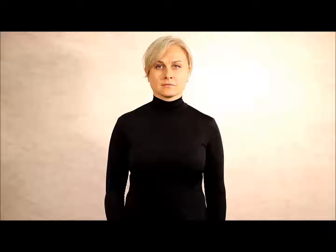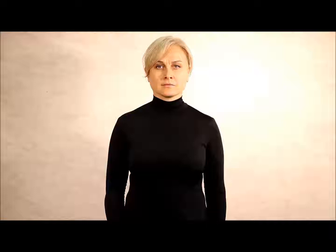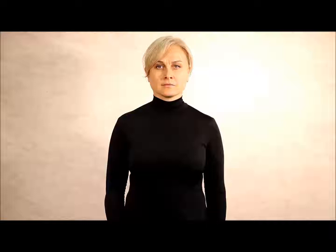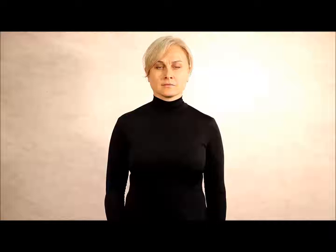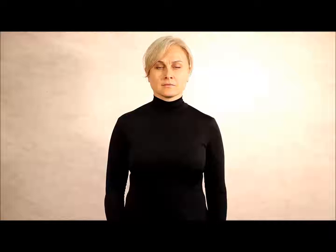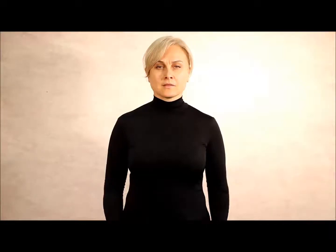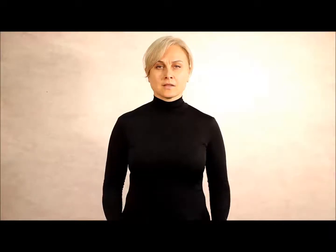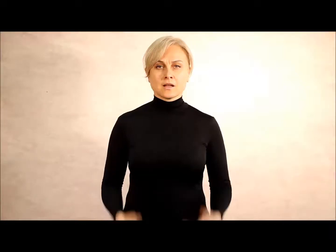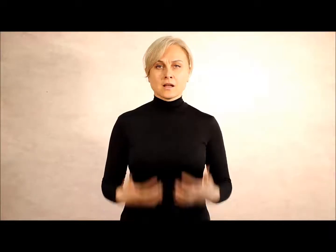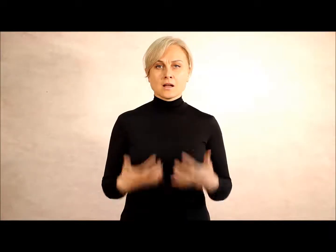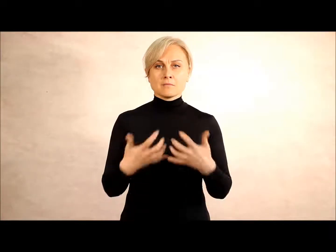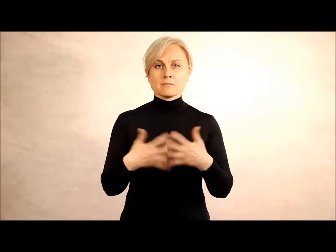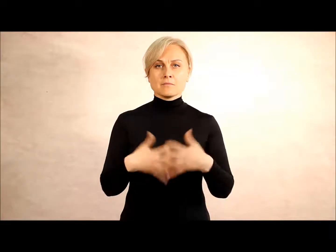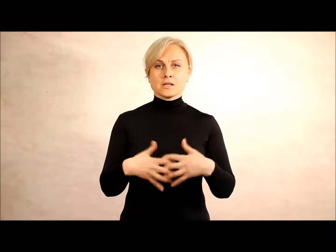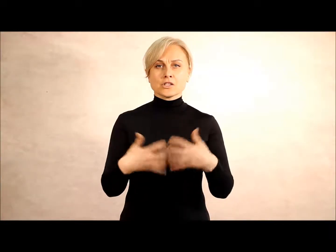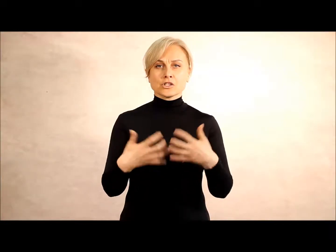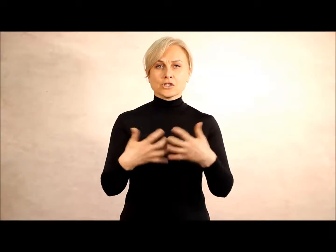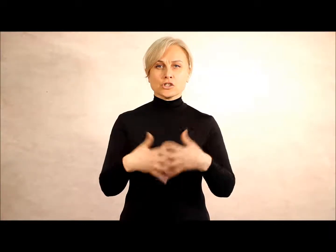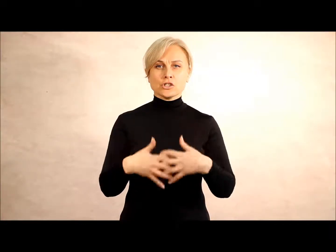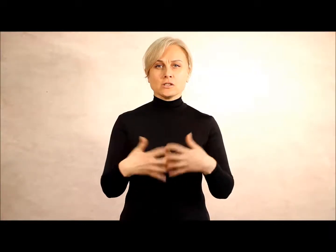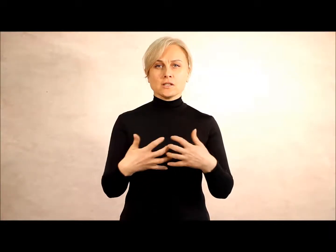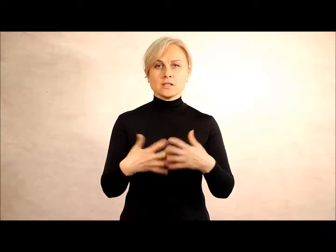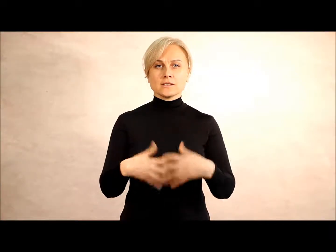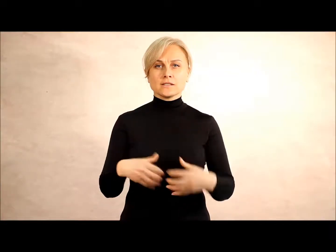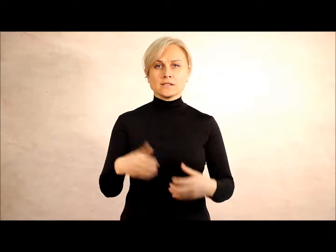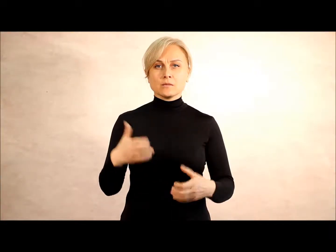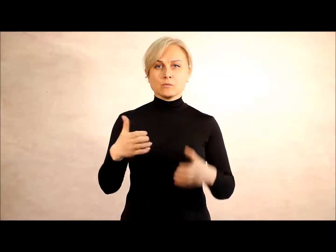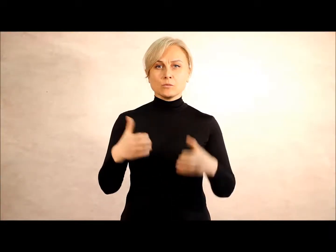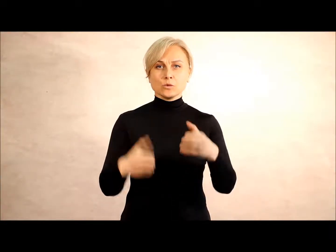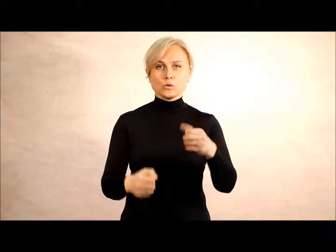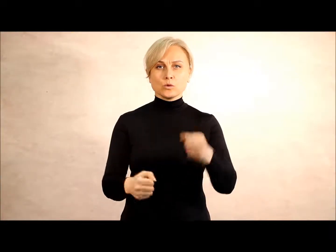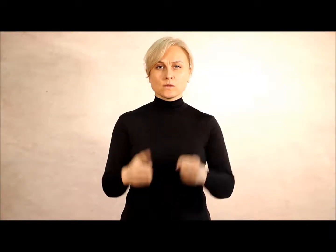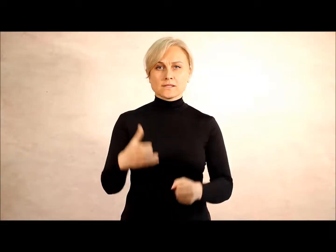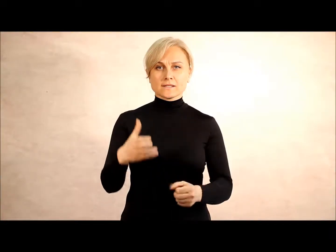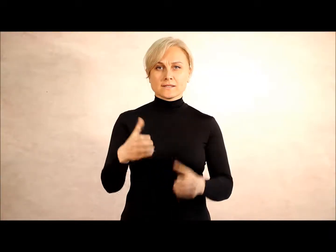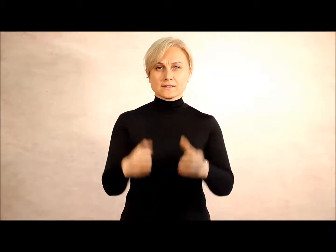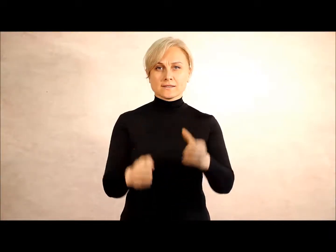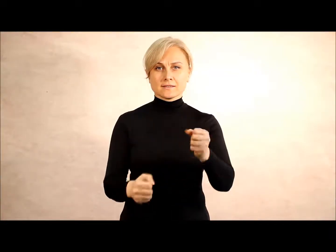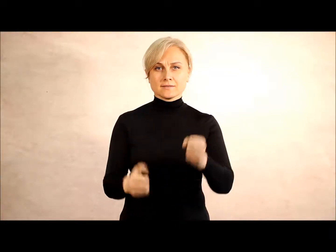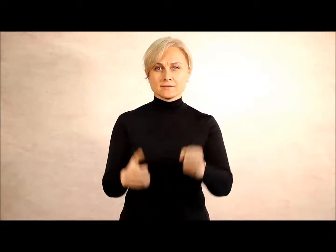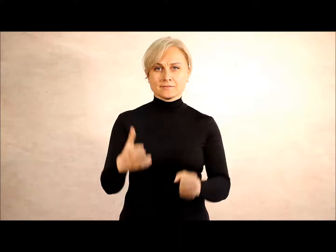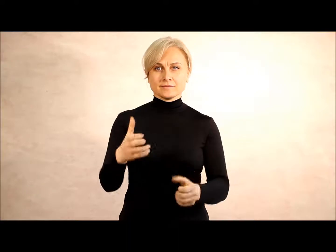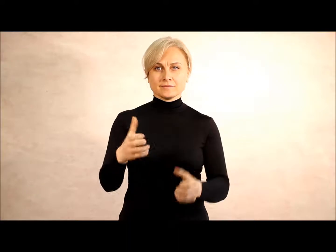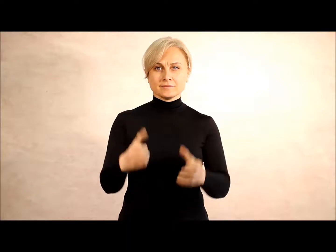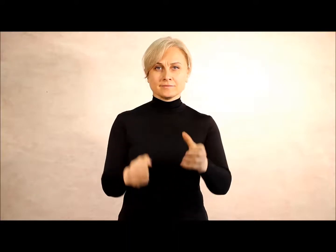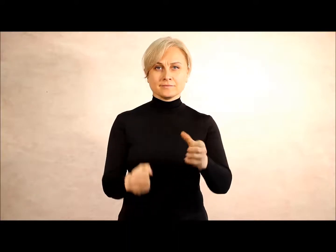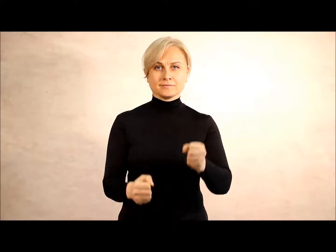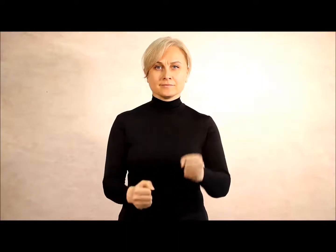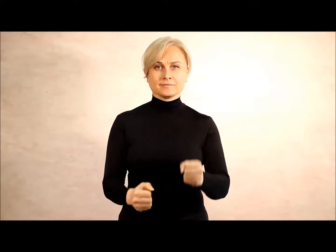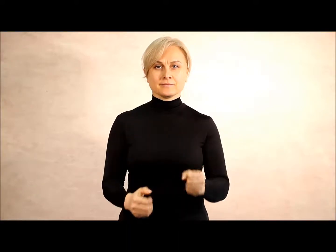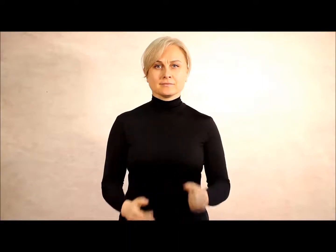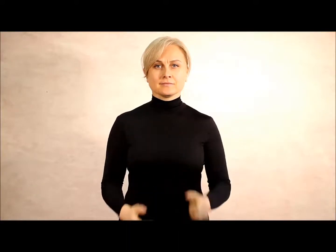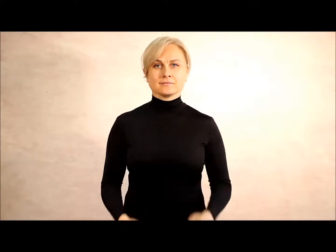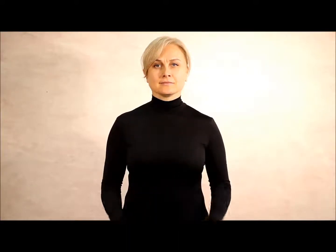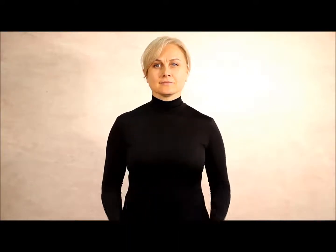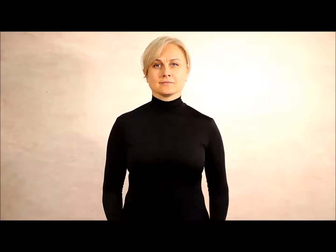Mașină de muls